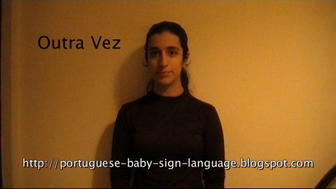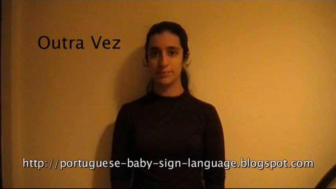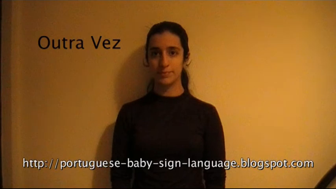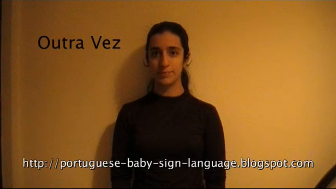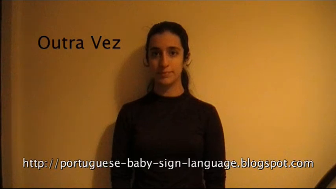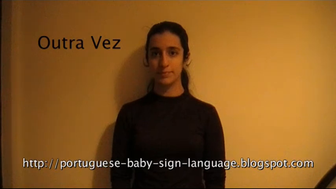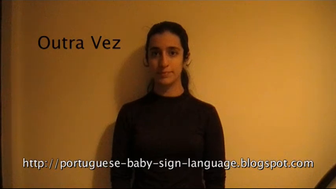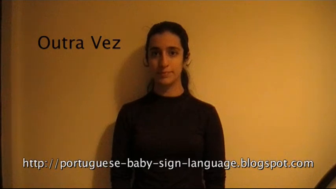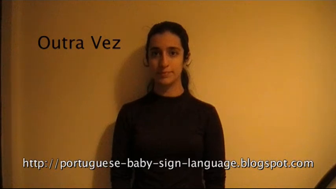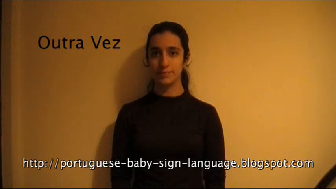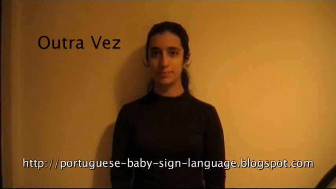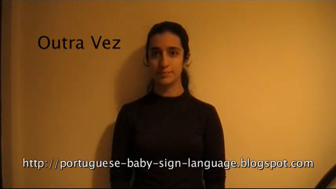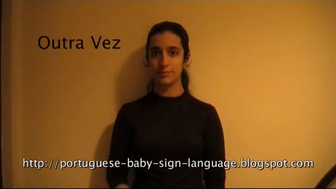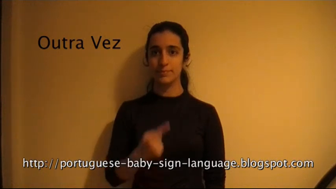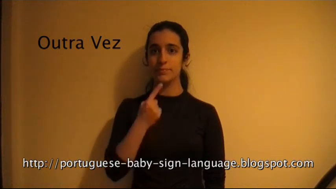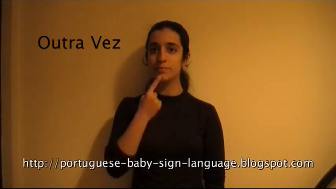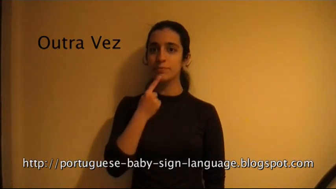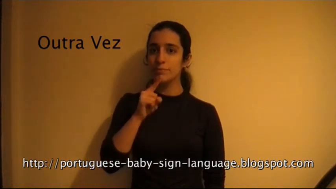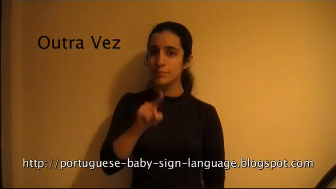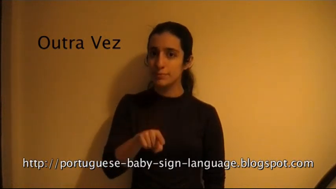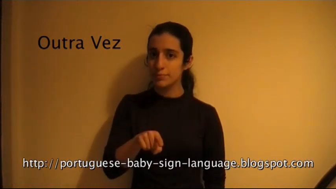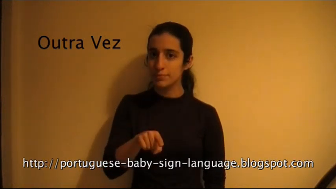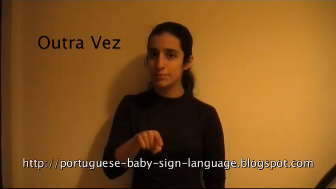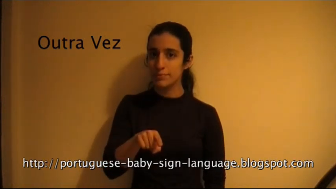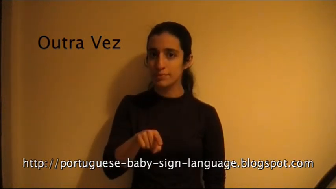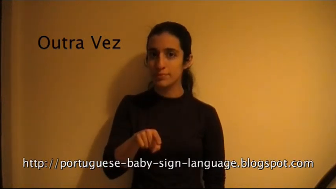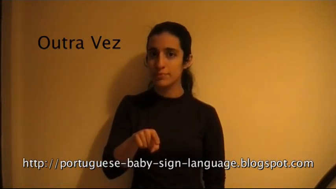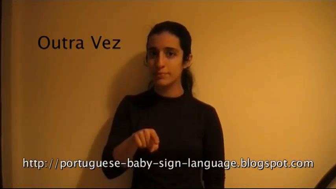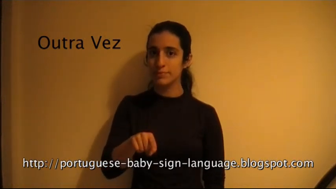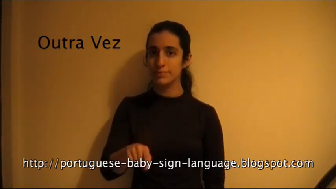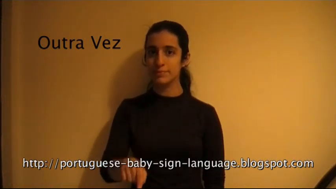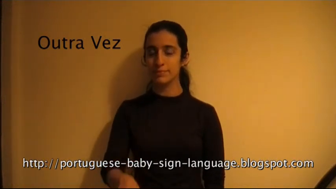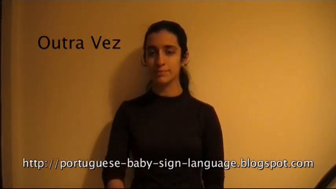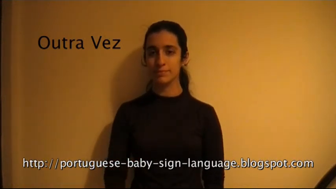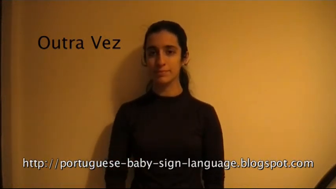outra vez